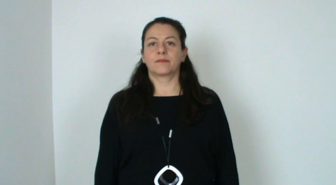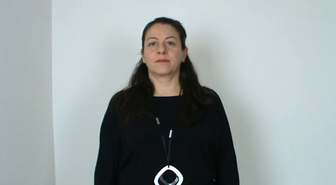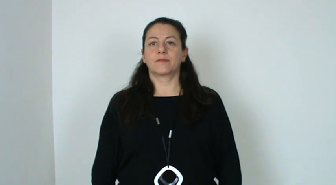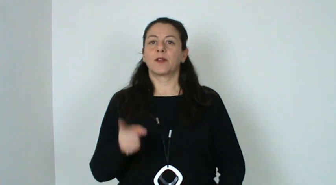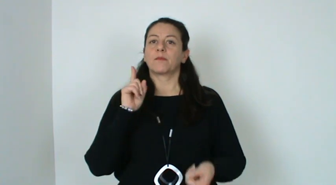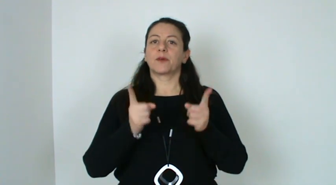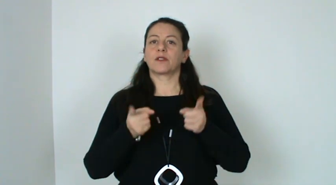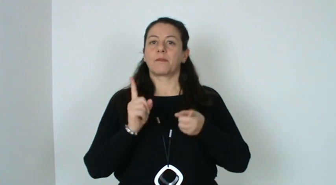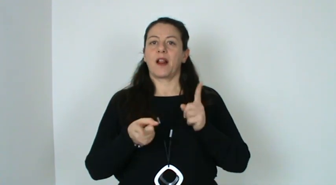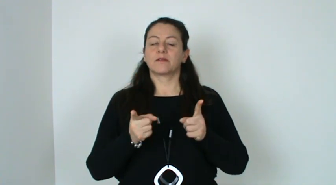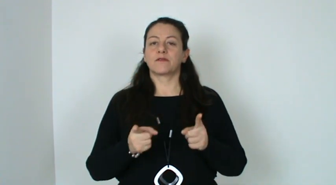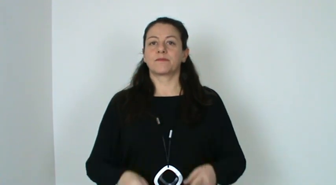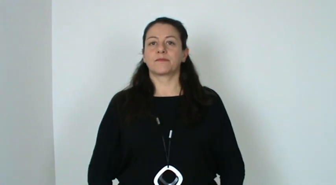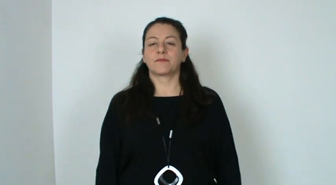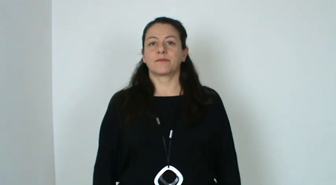Porta Palazzo